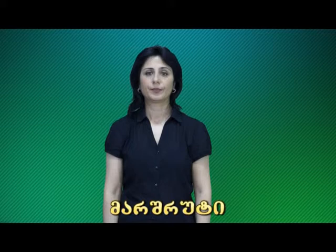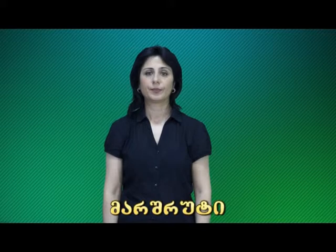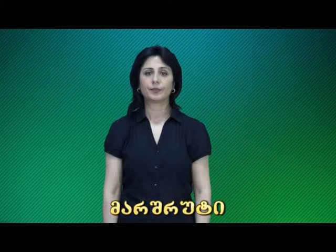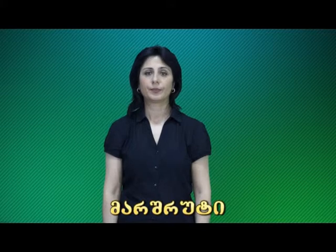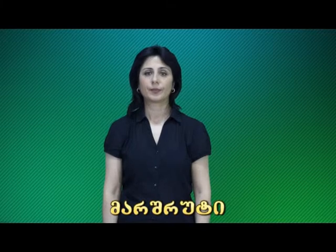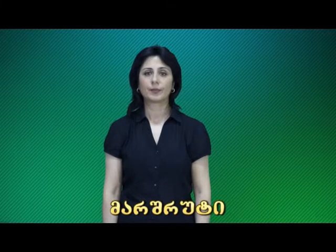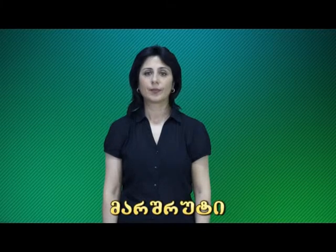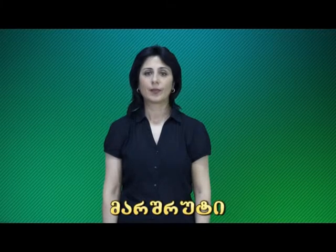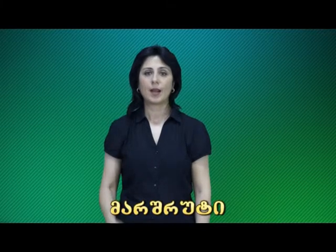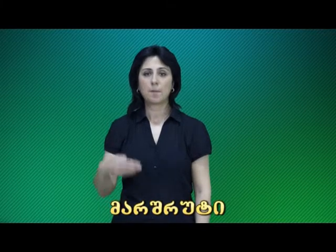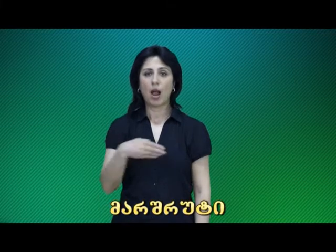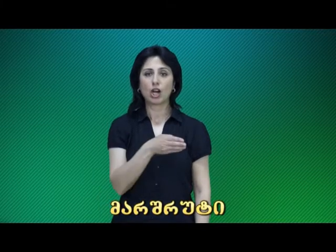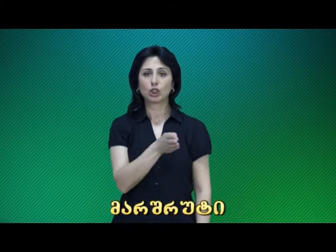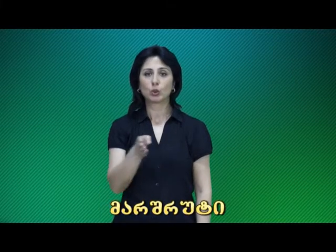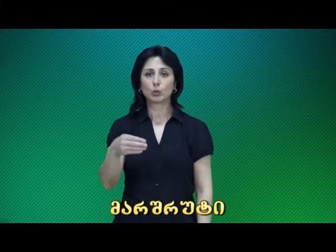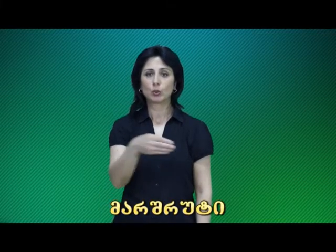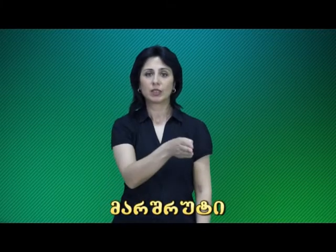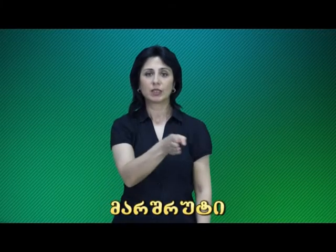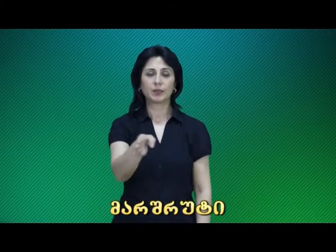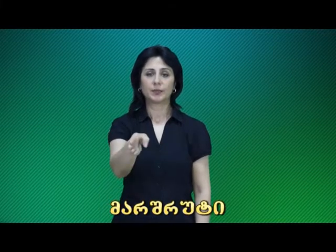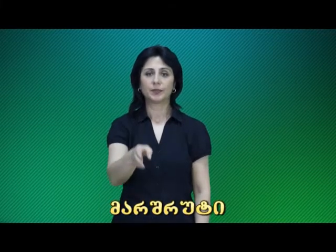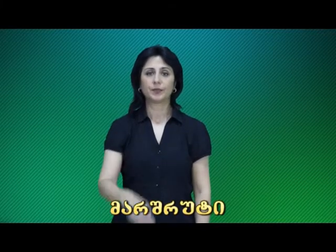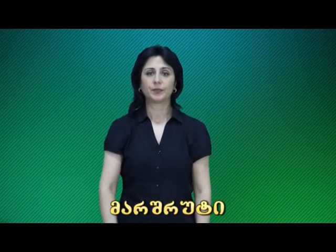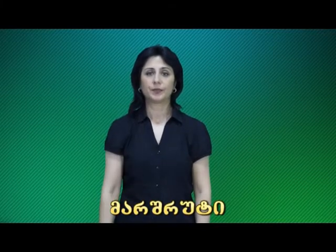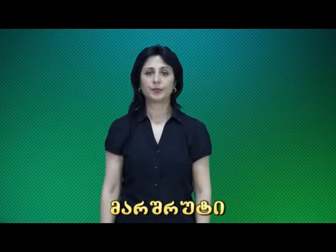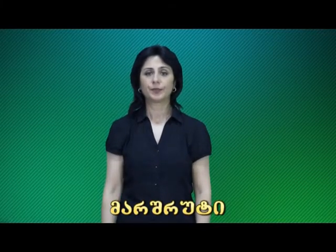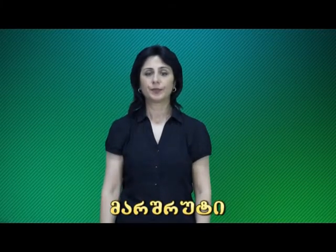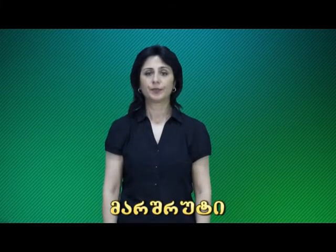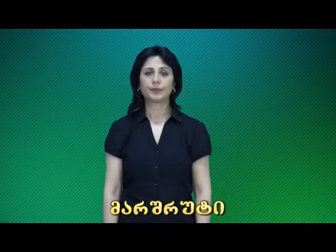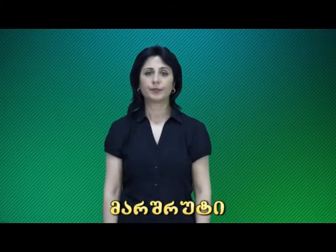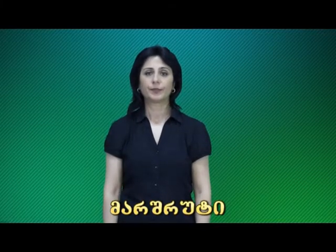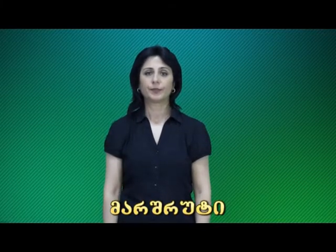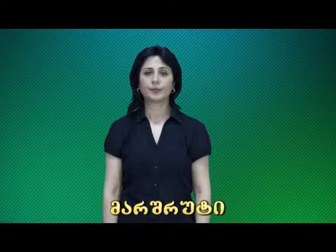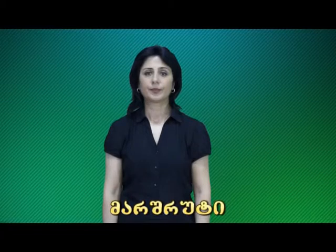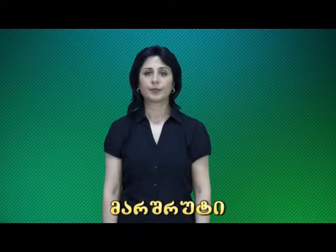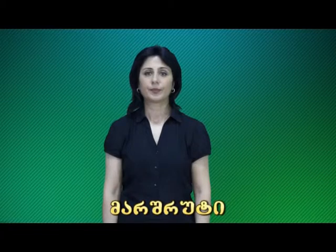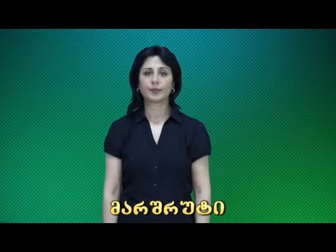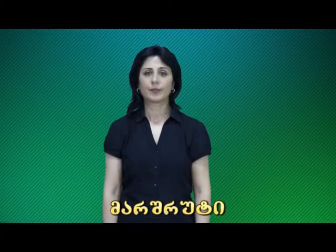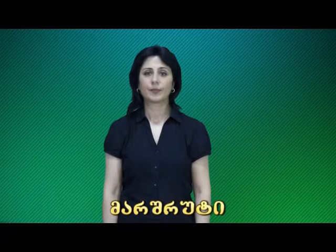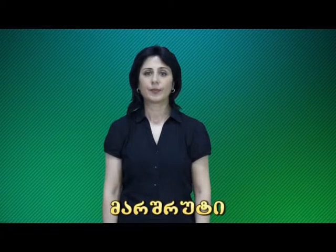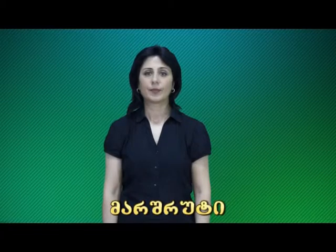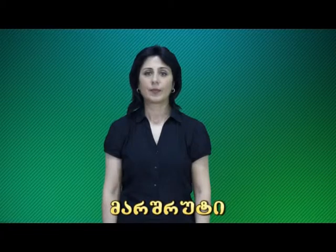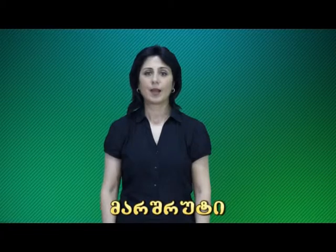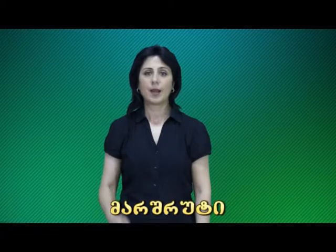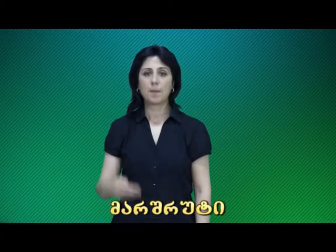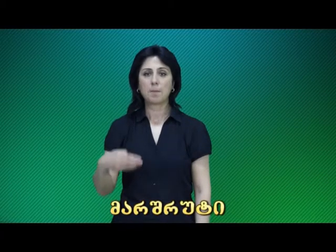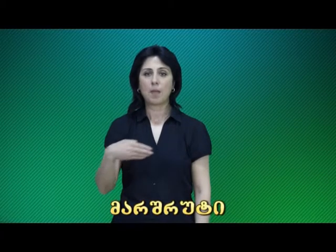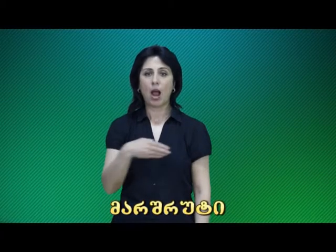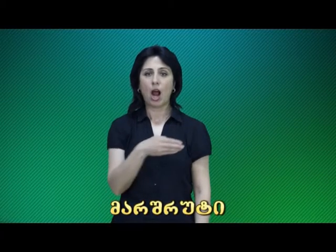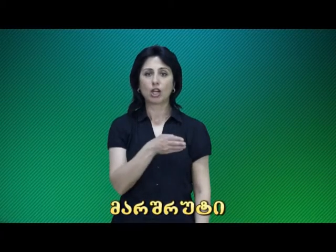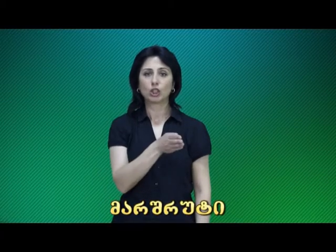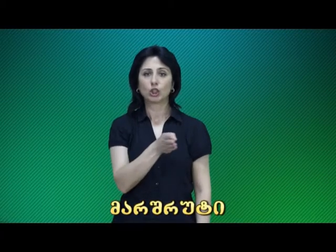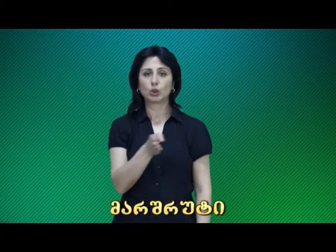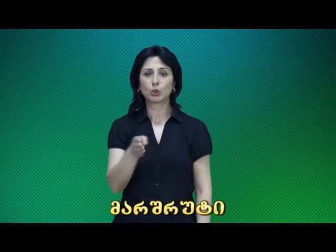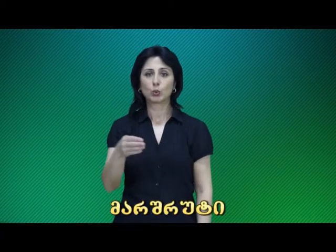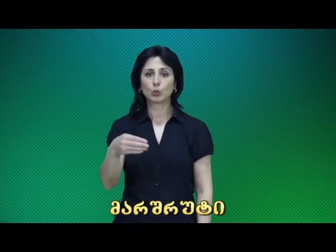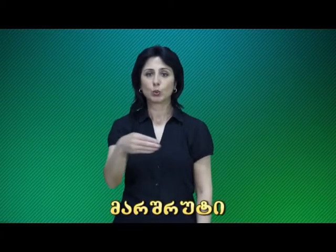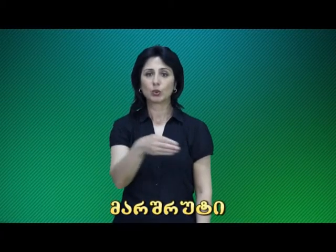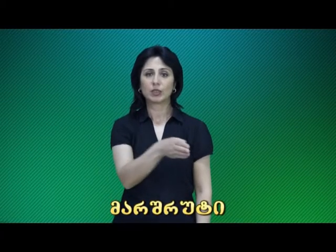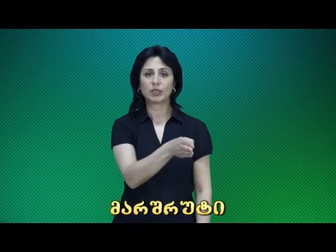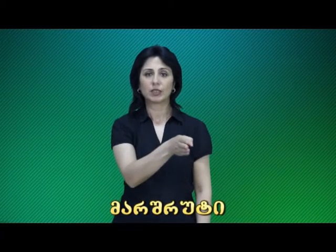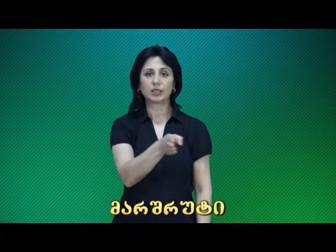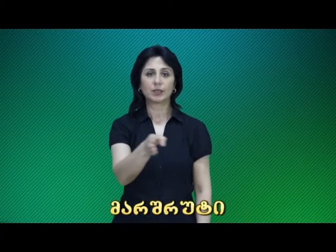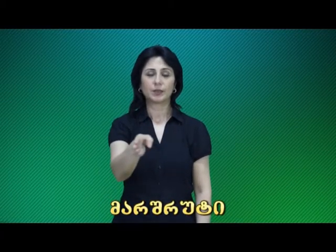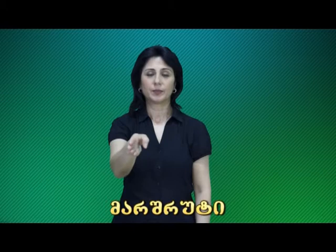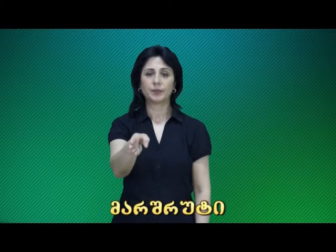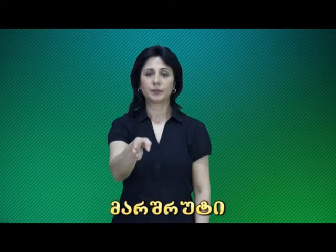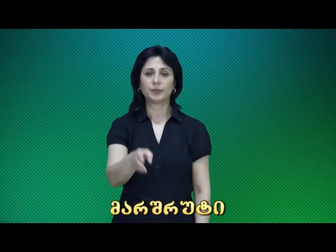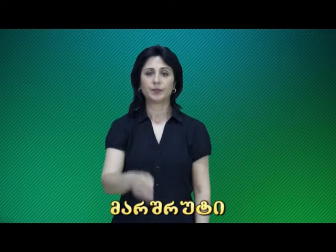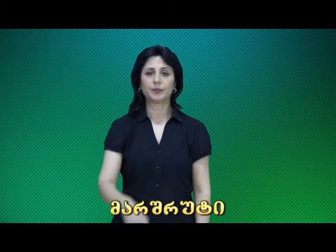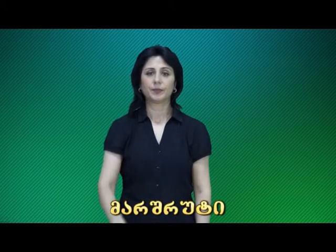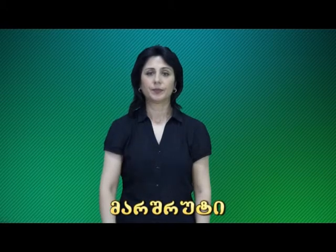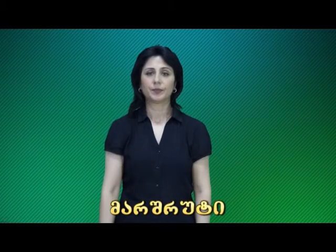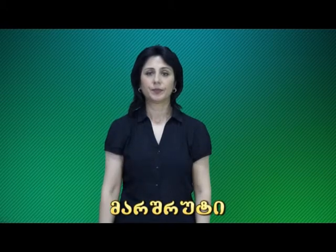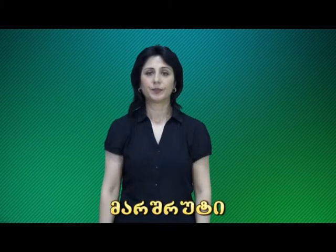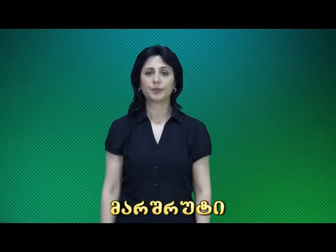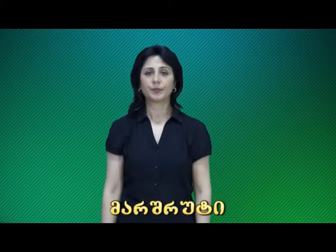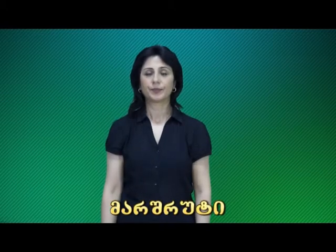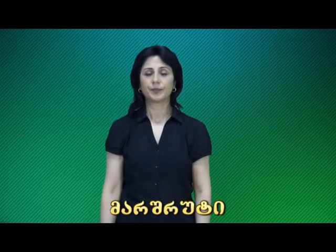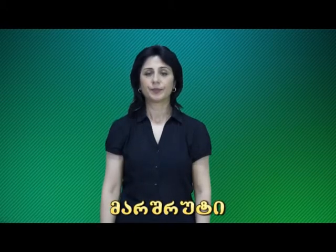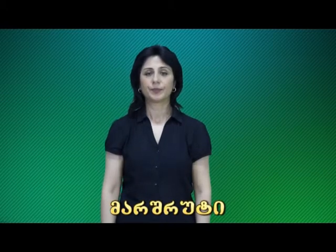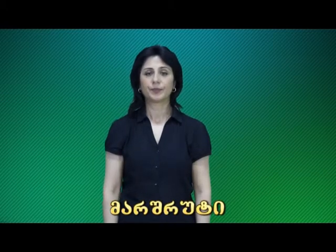მარშრუტი